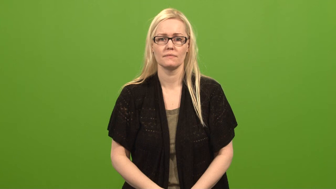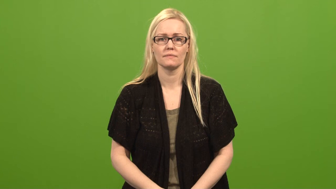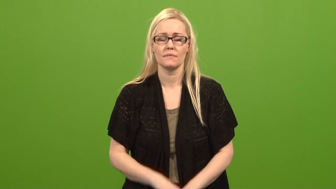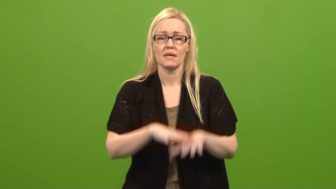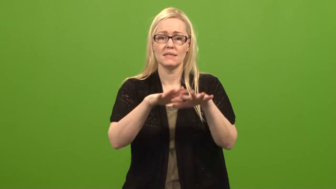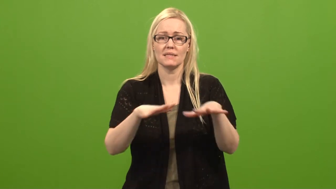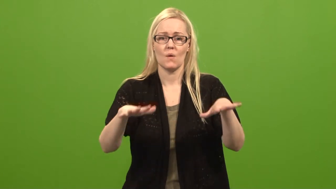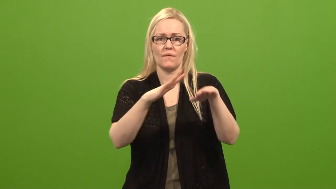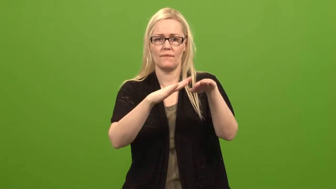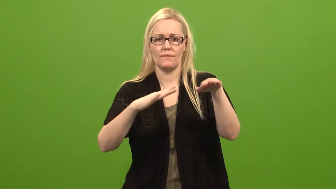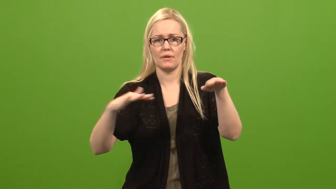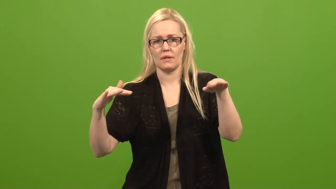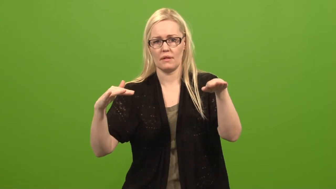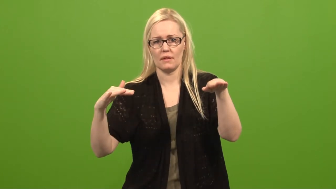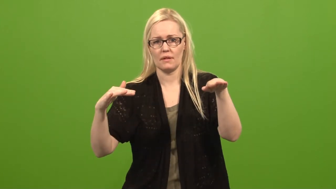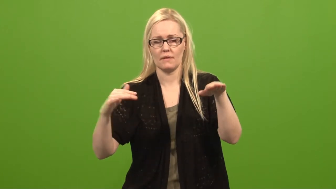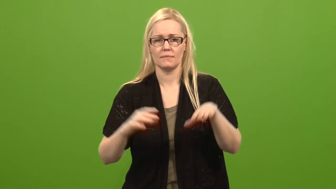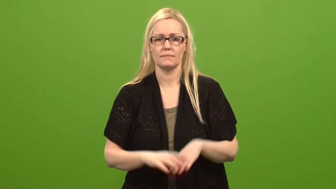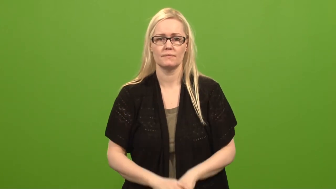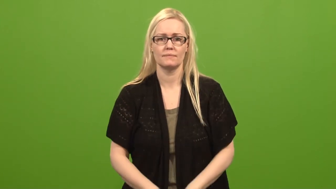Sjávarfall